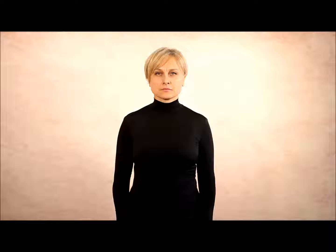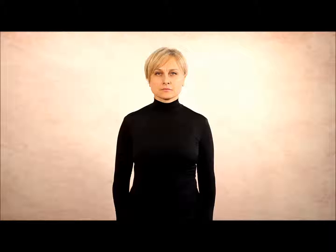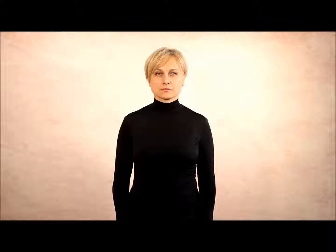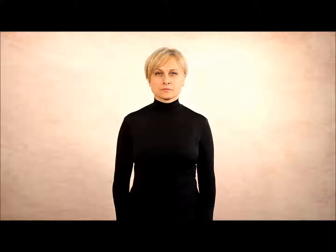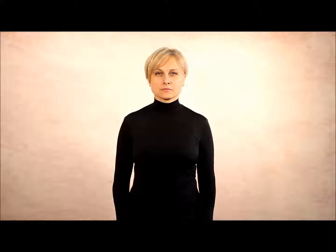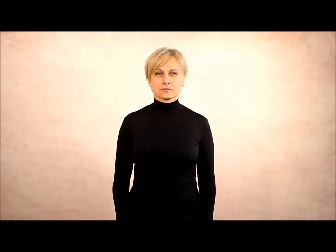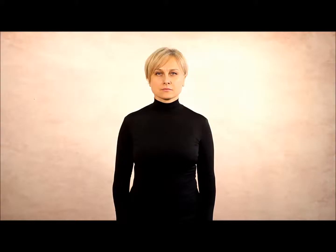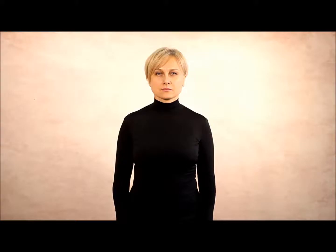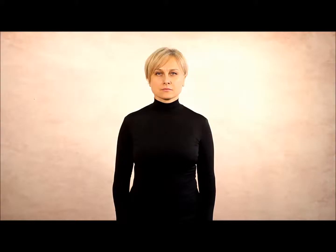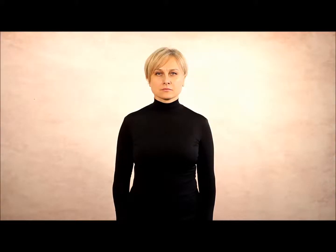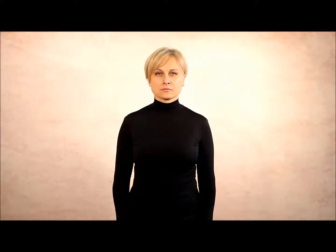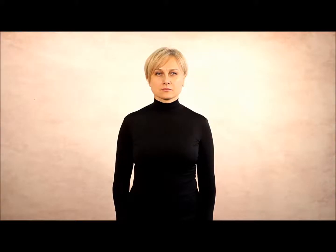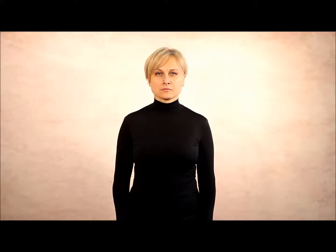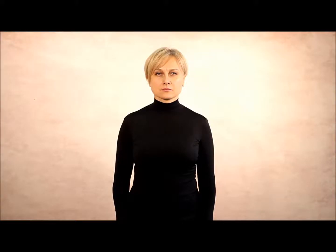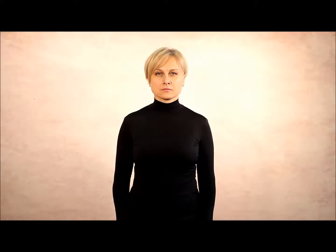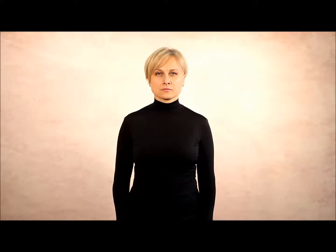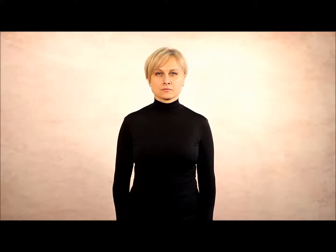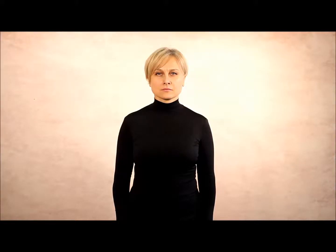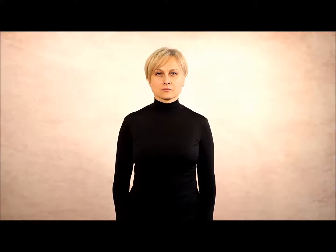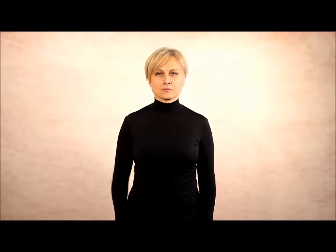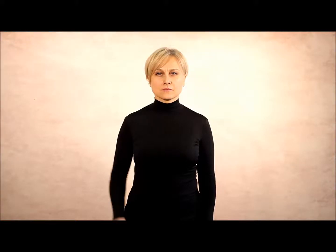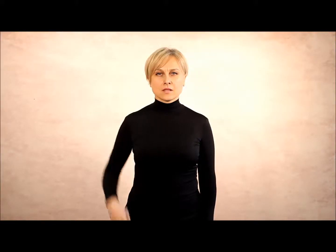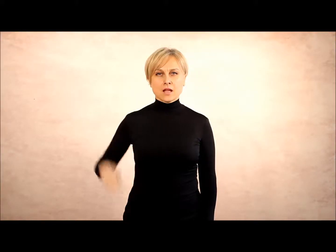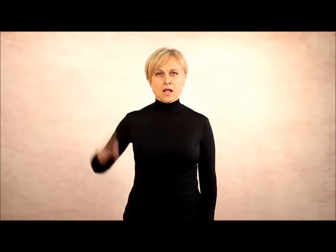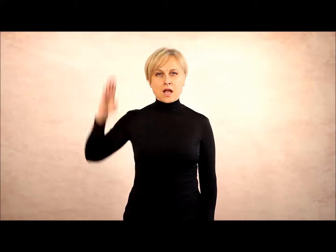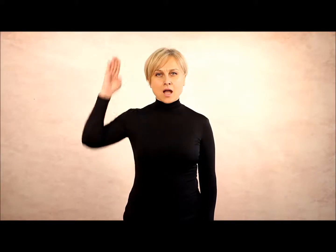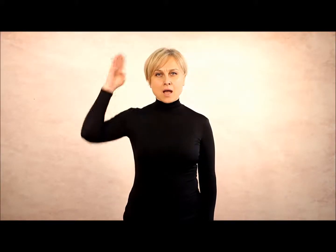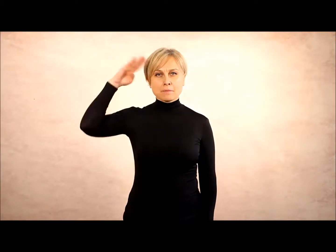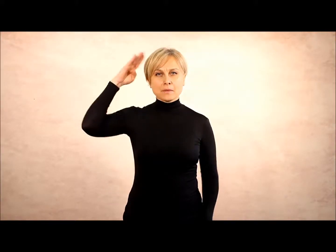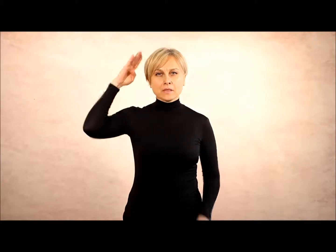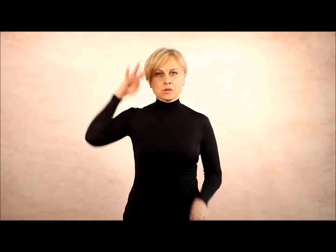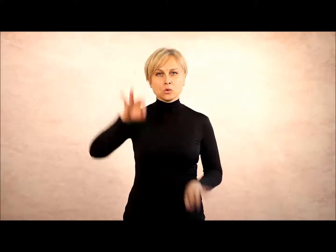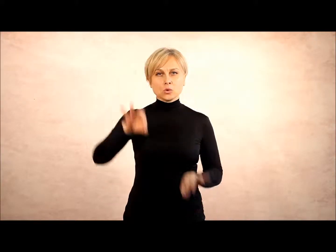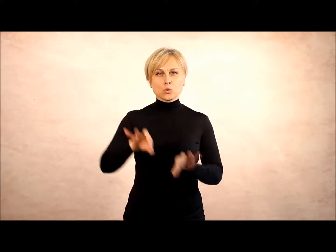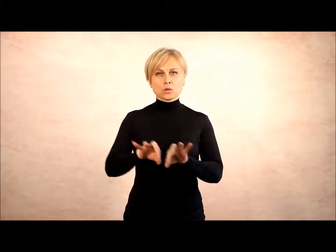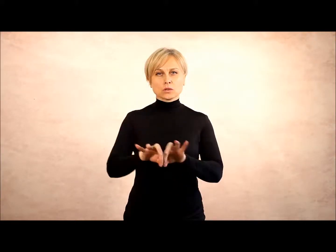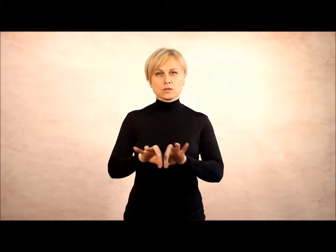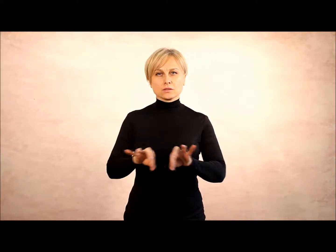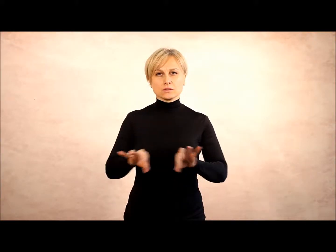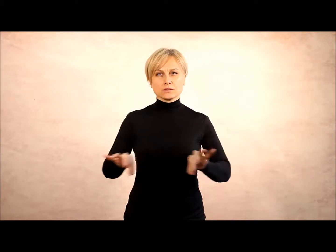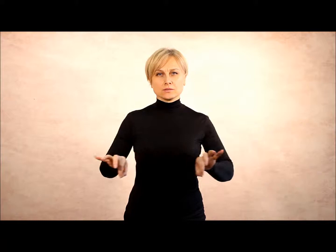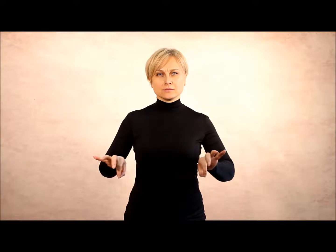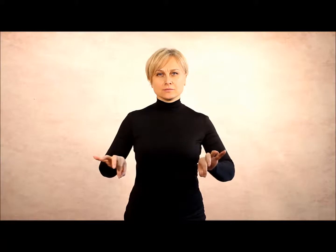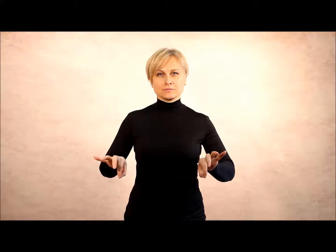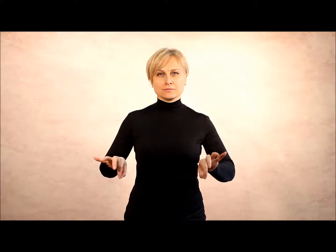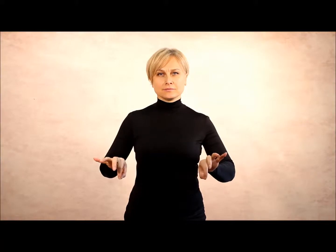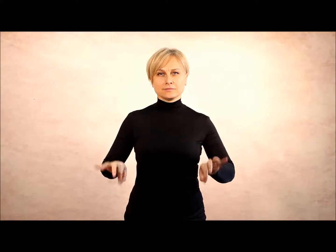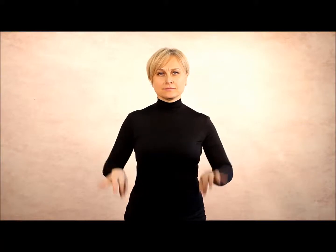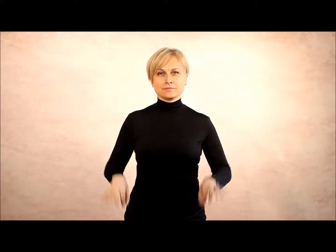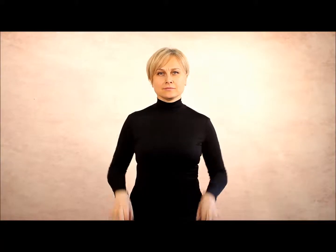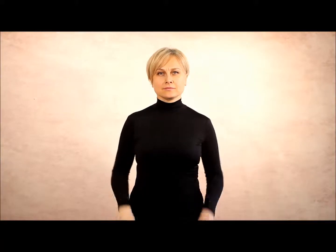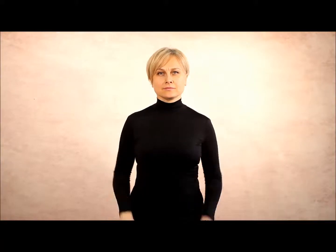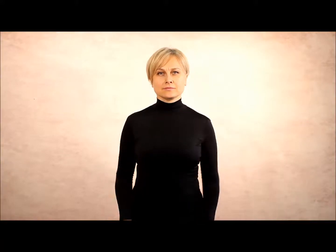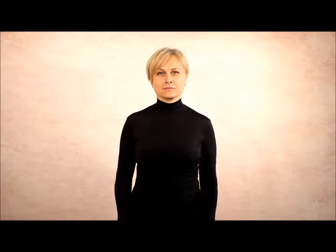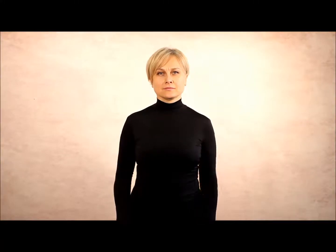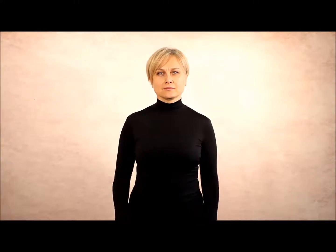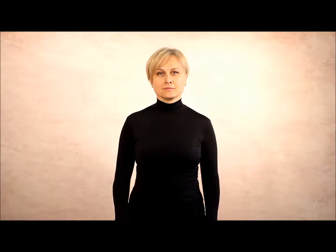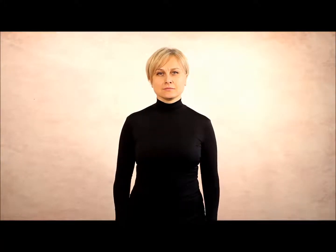Apeduct